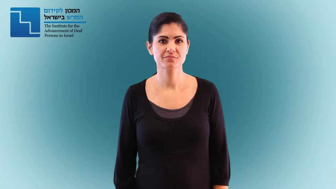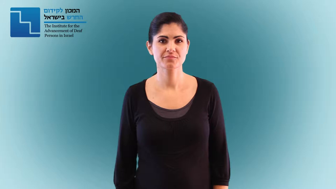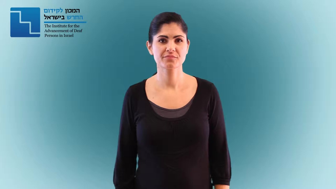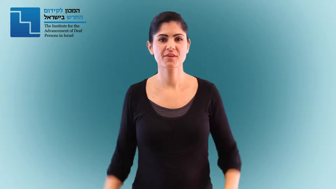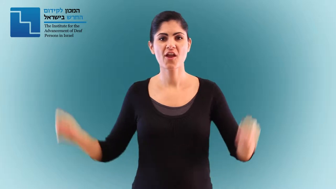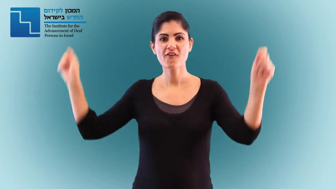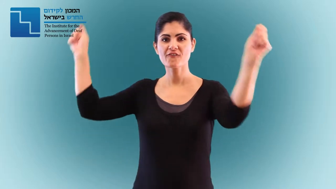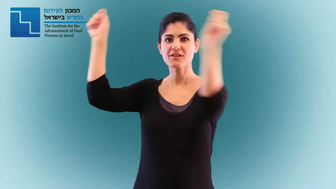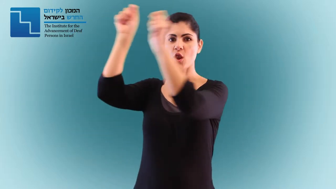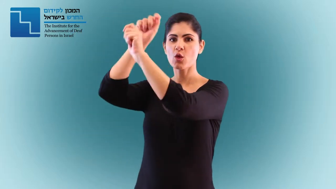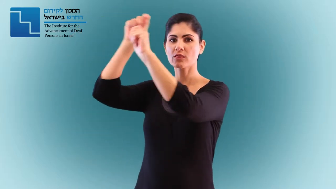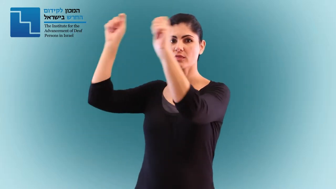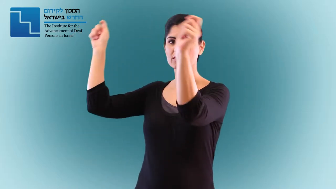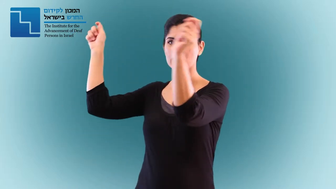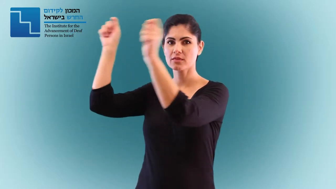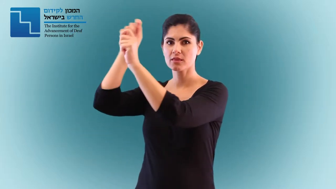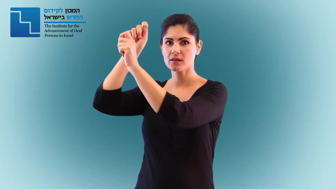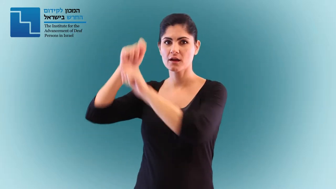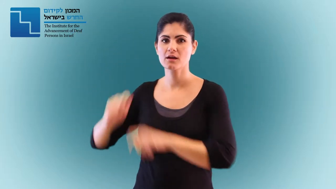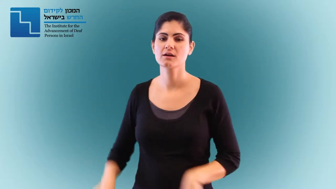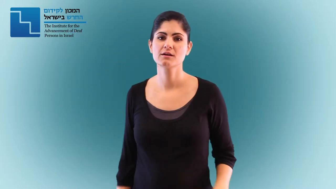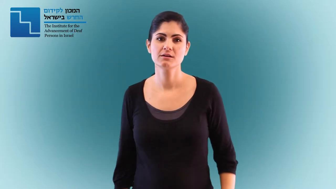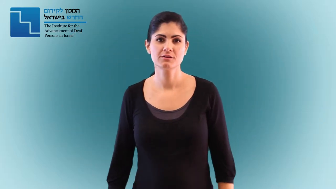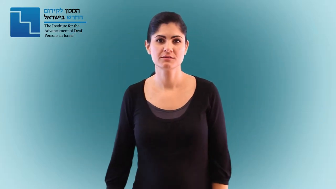וילון